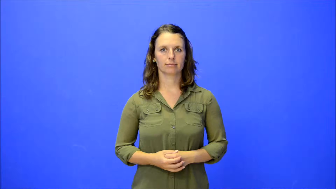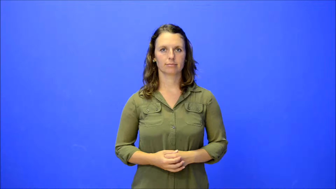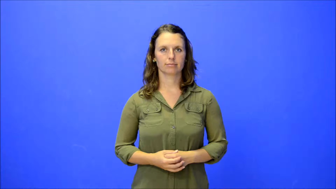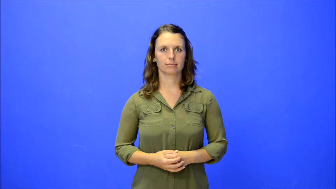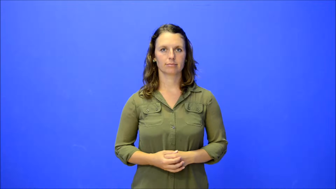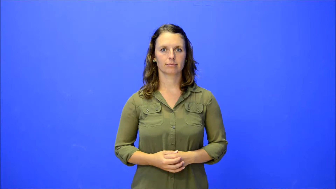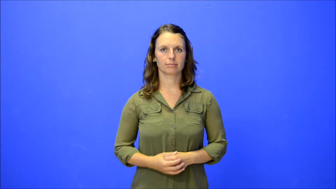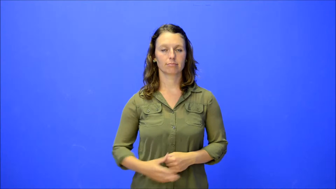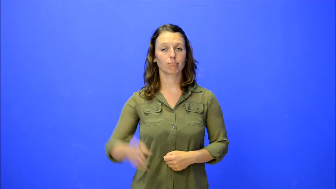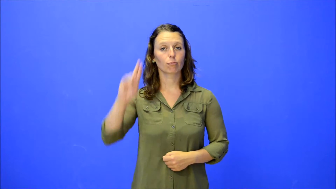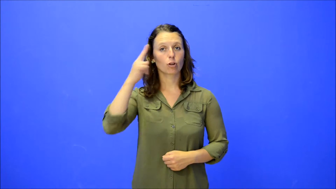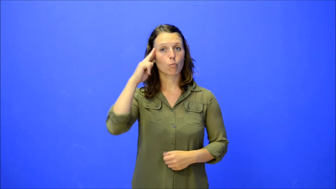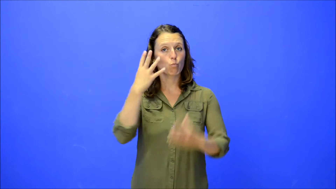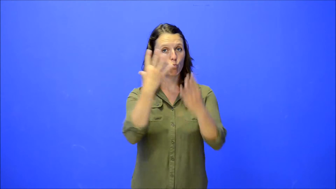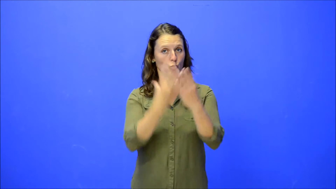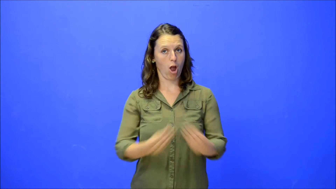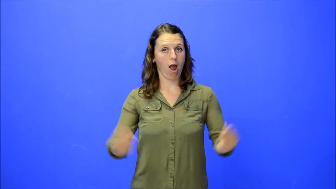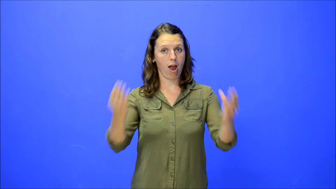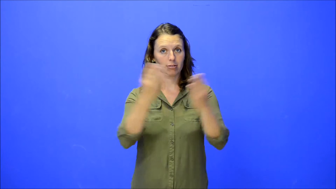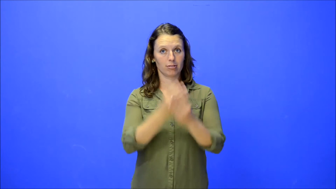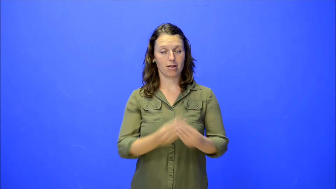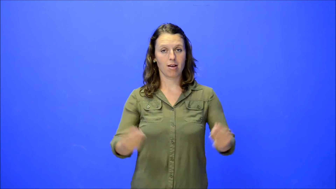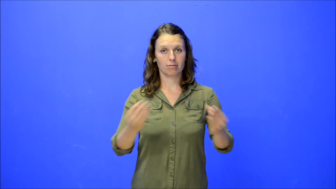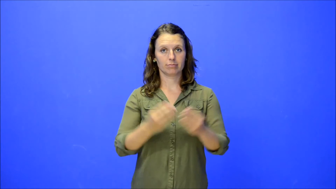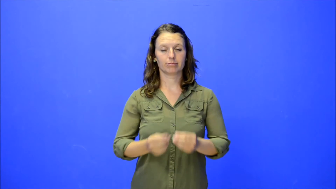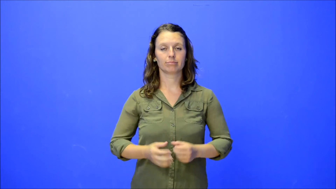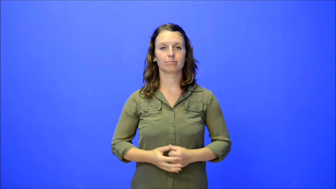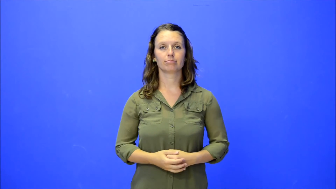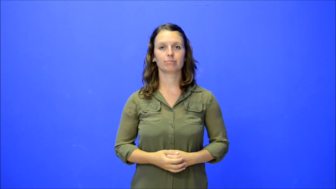pohádka